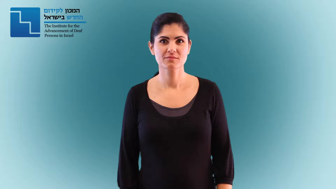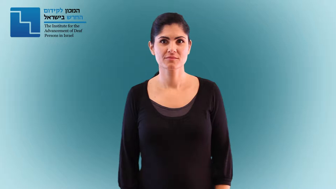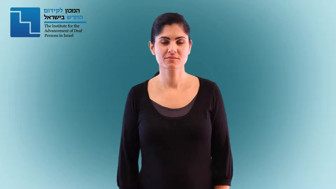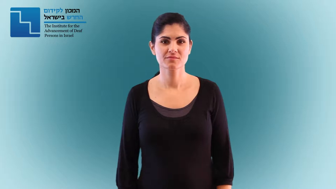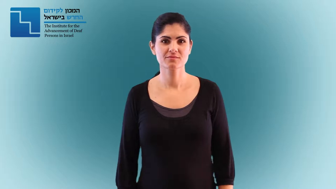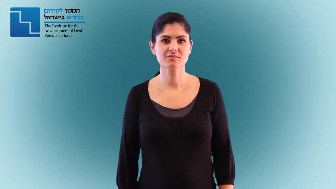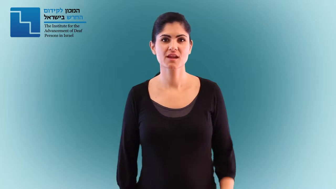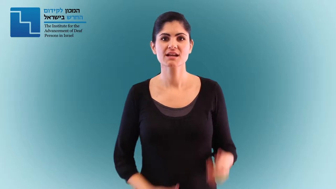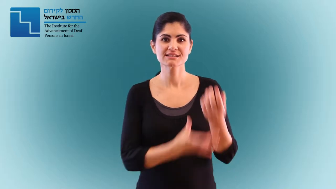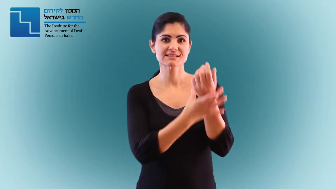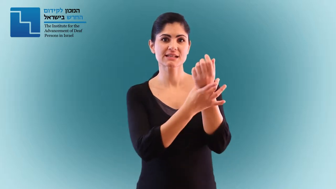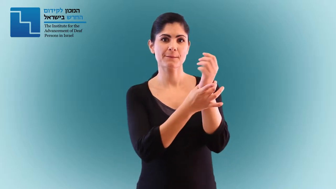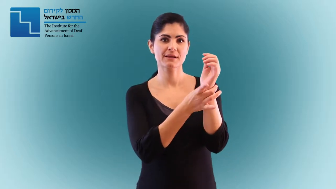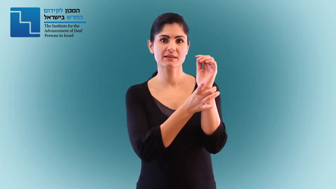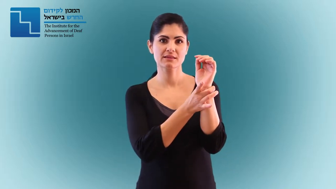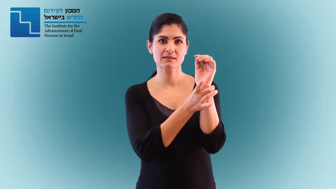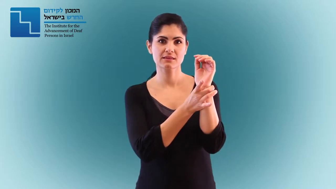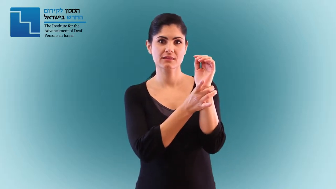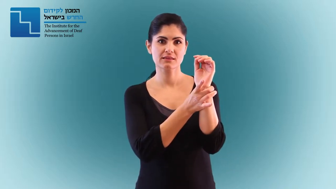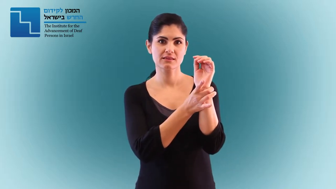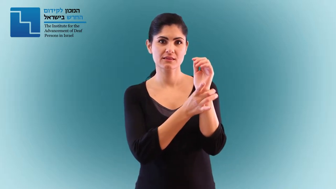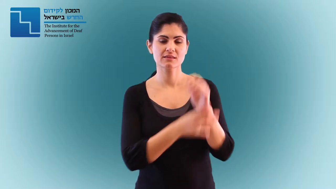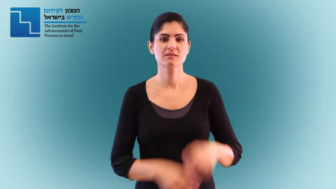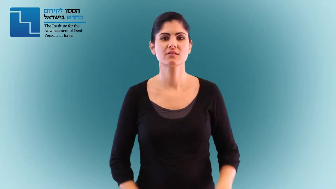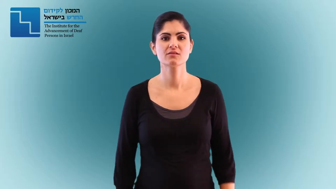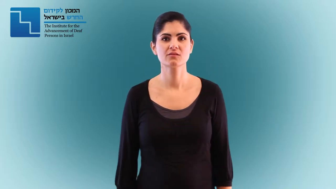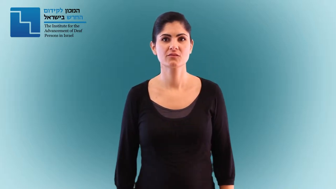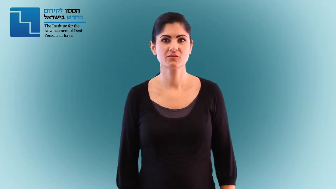צמיד